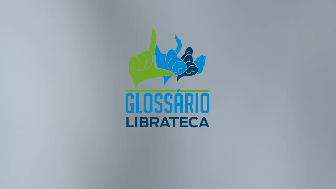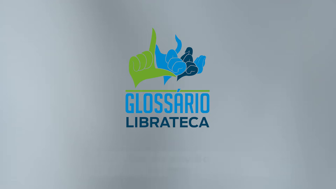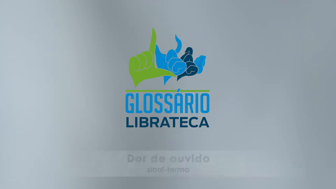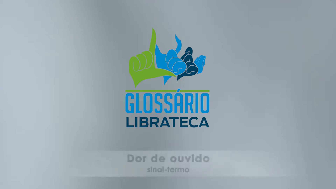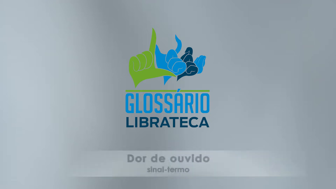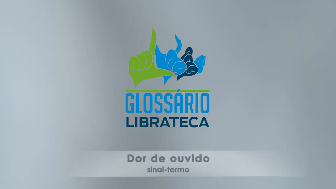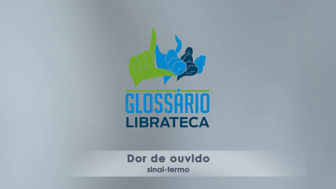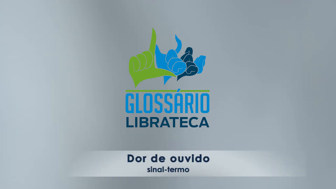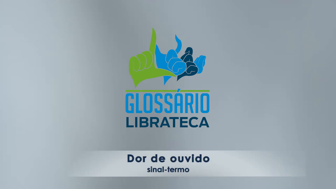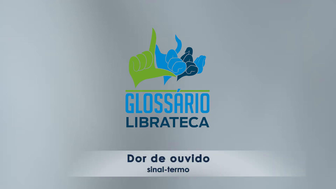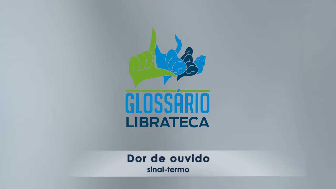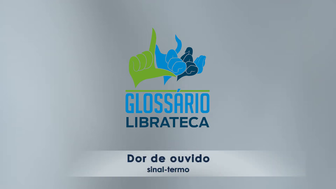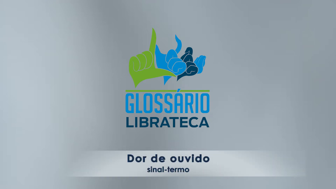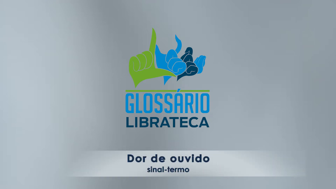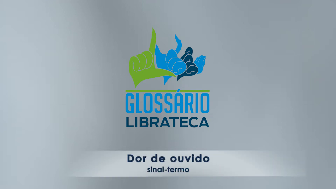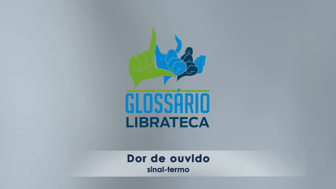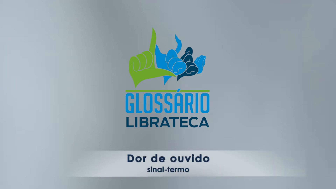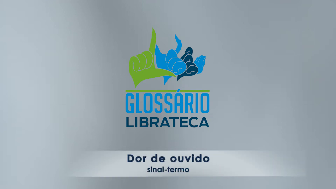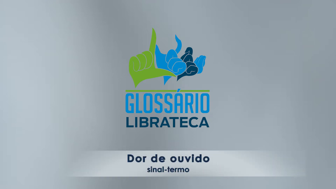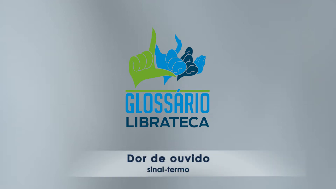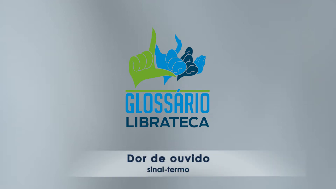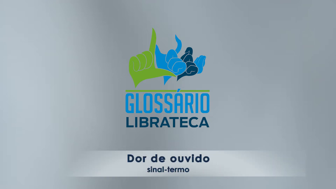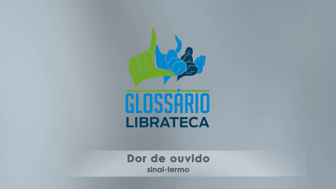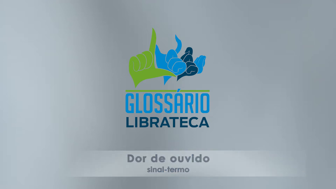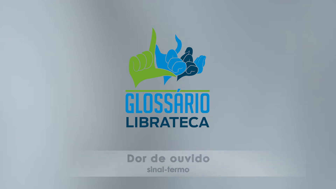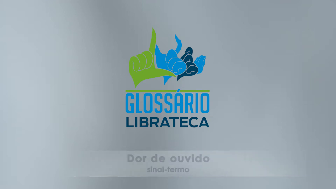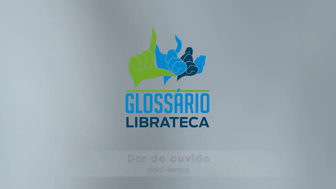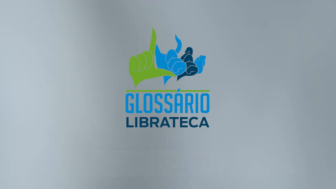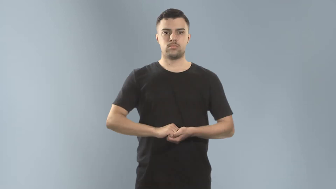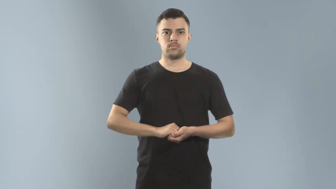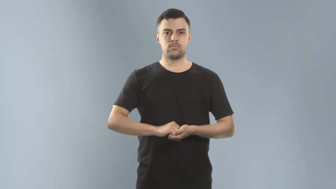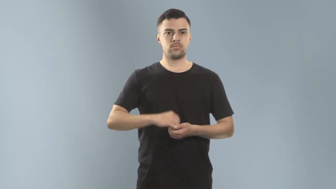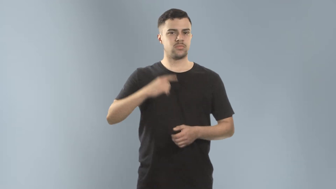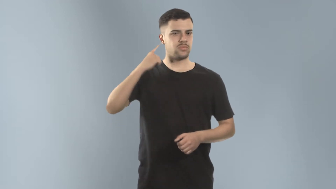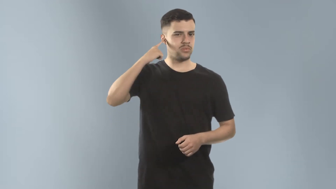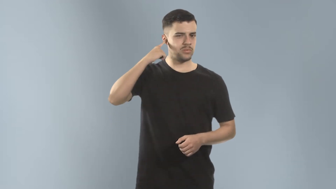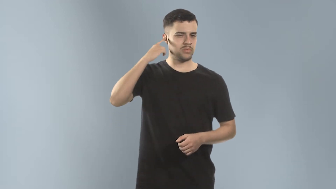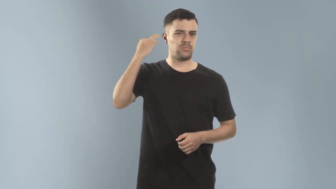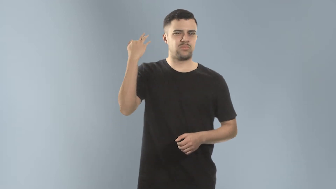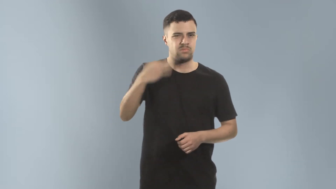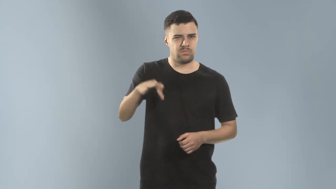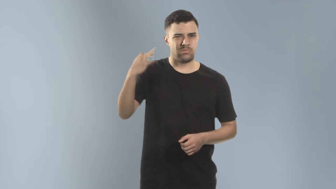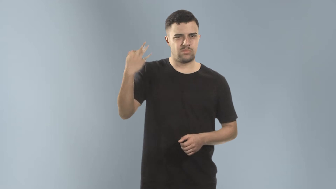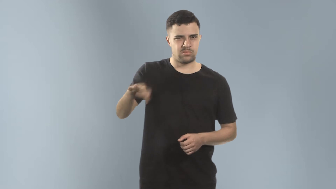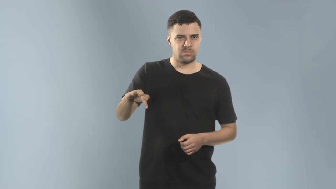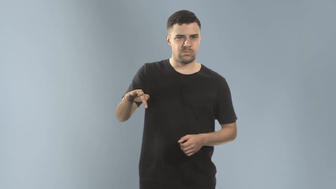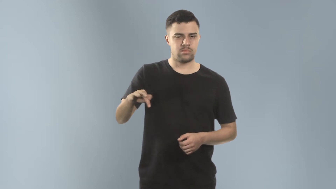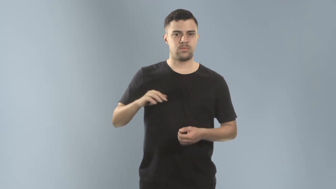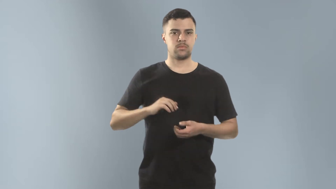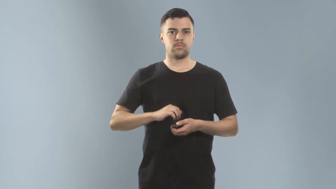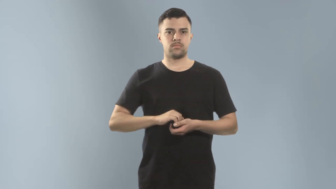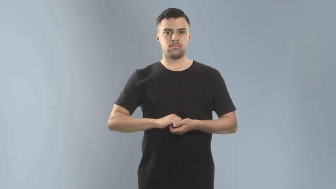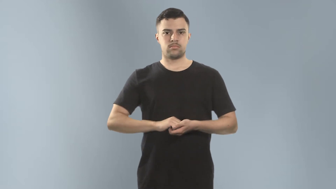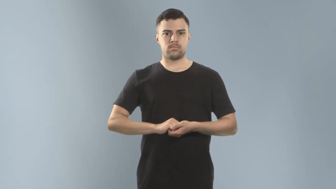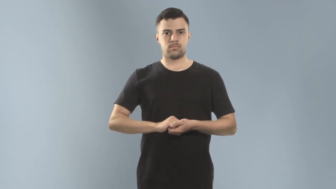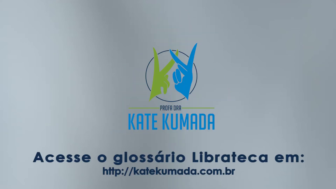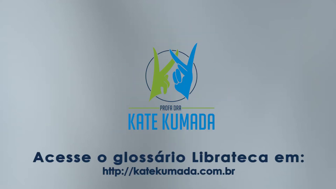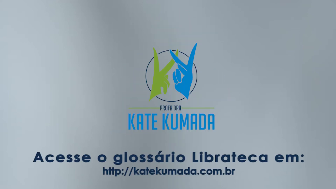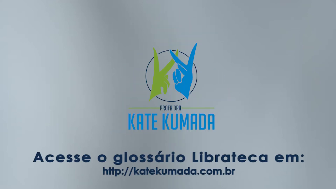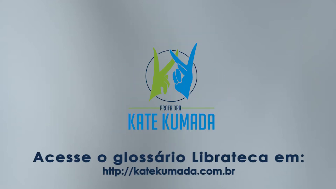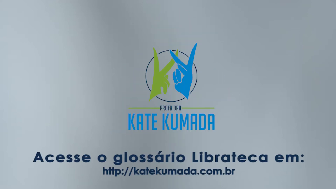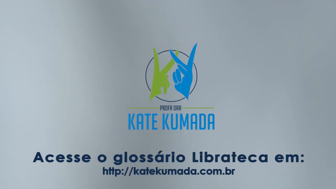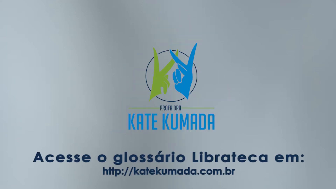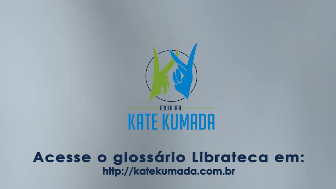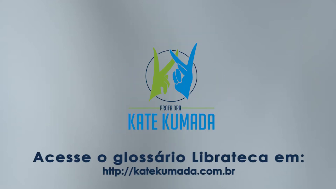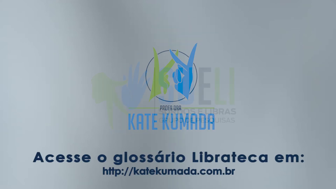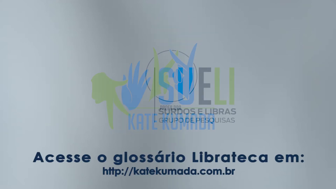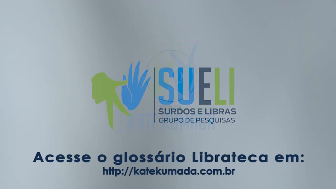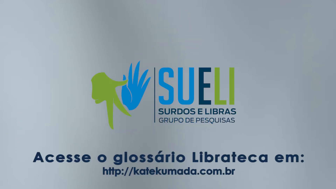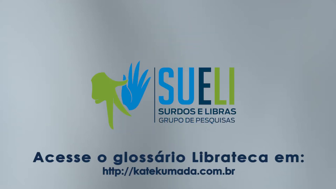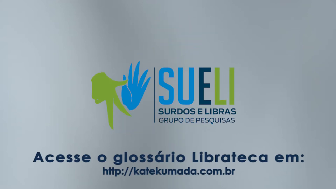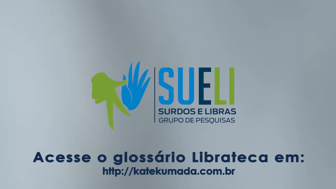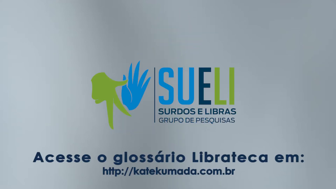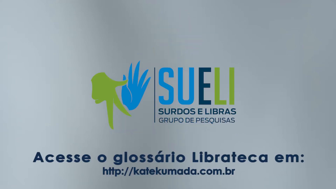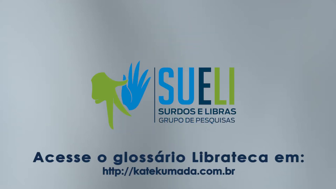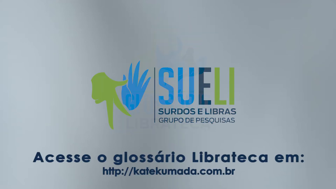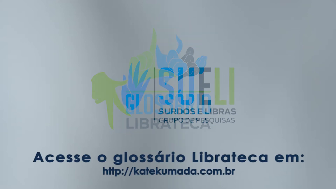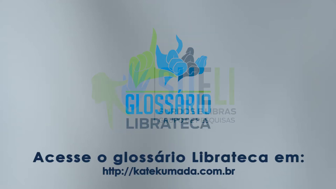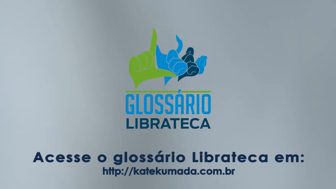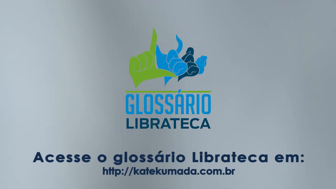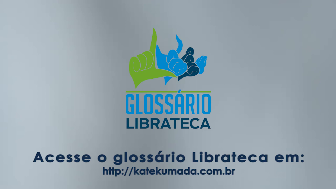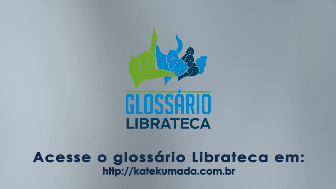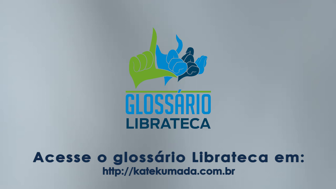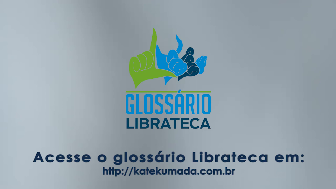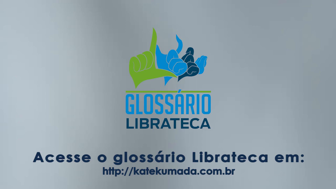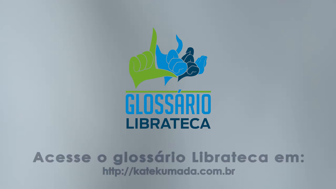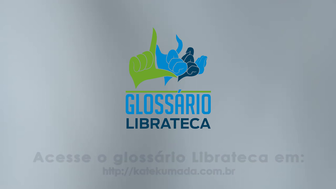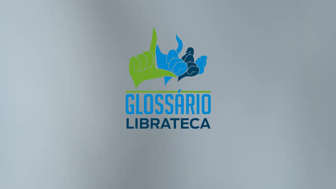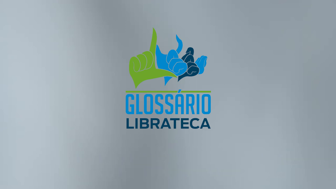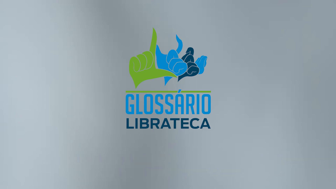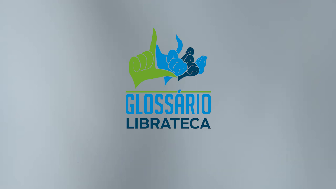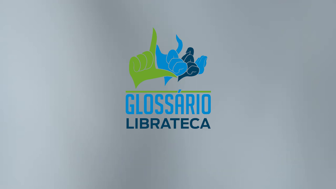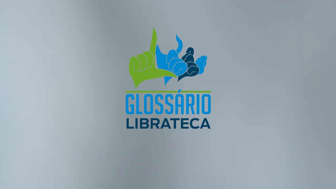Dor de ouvido